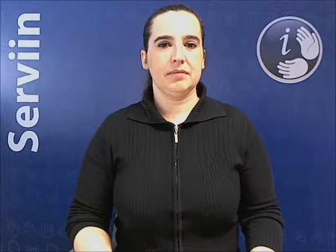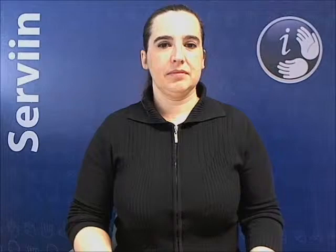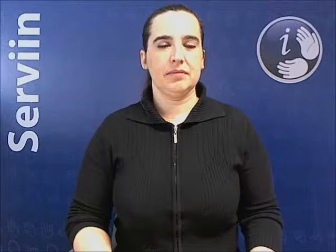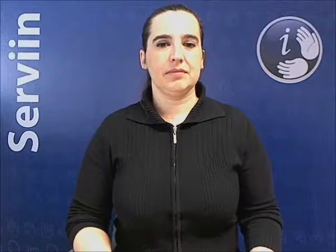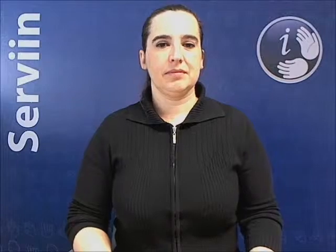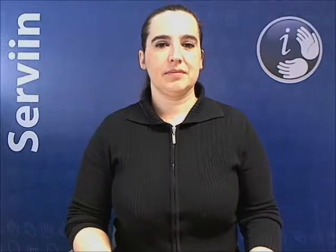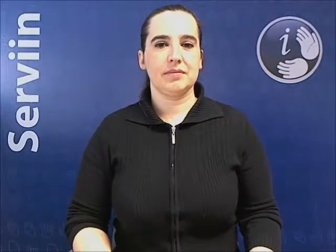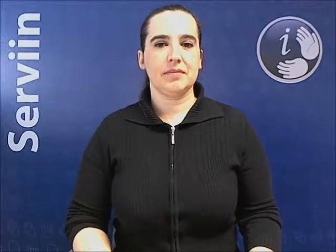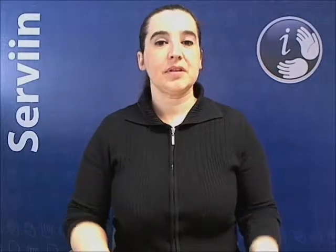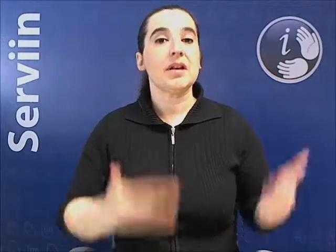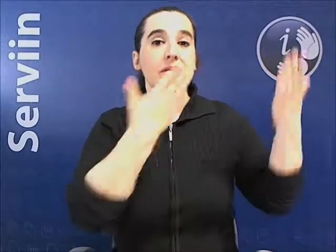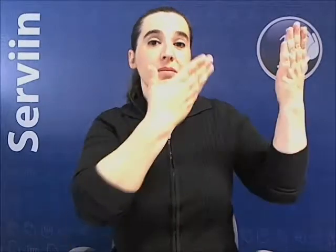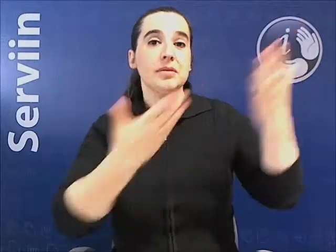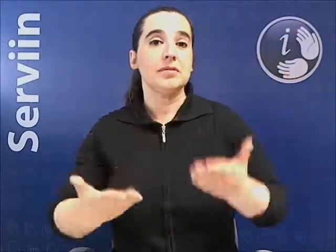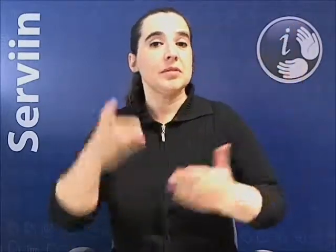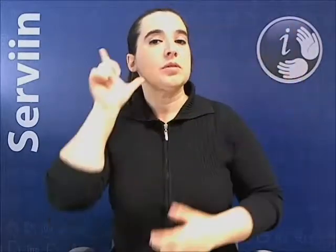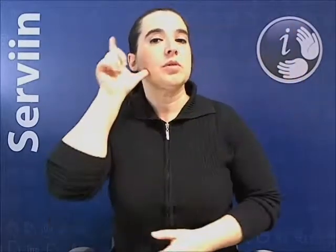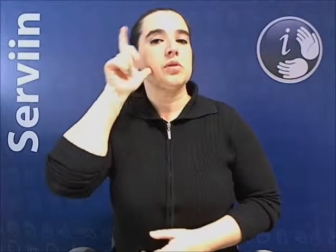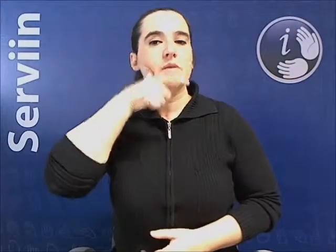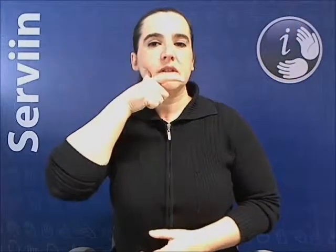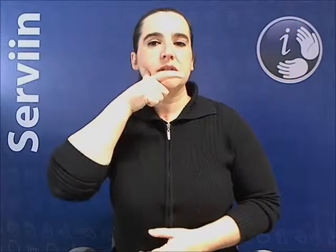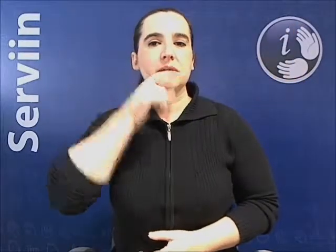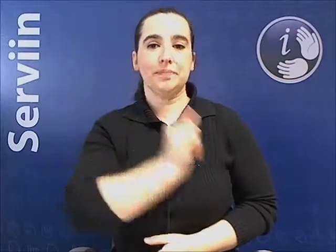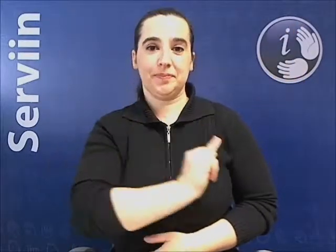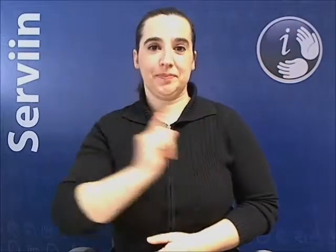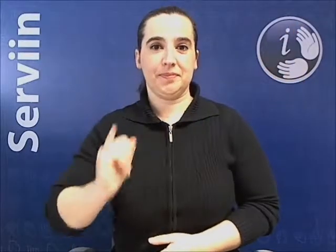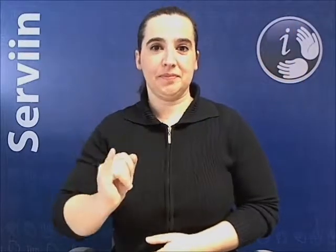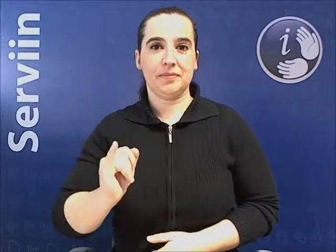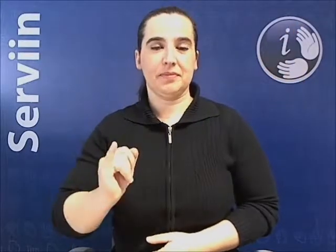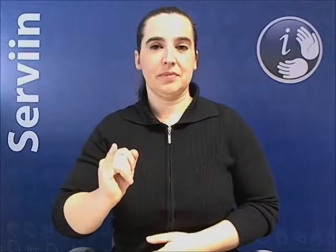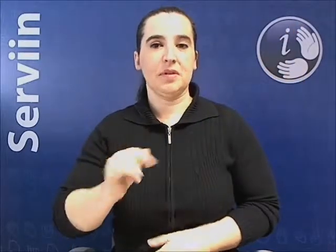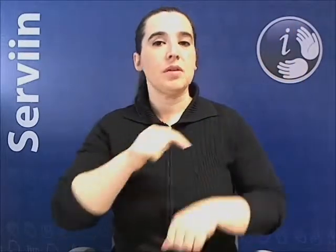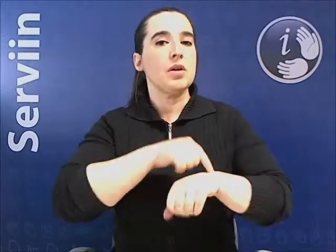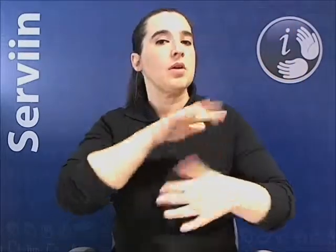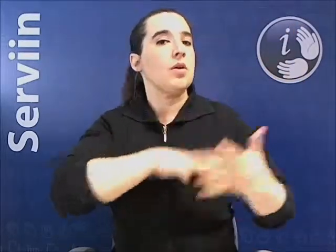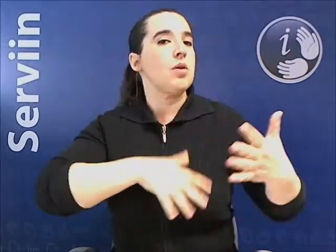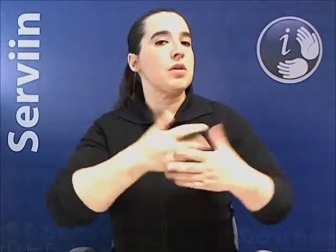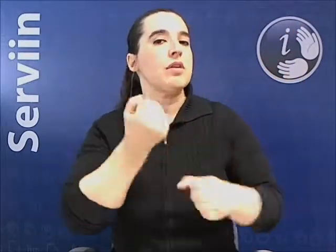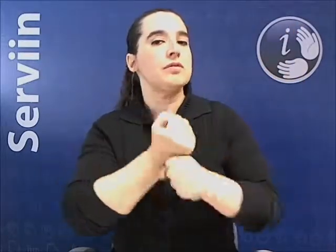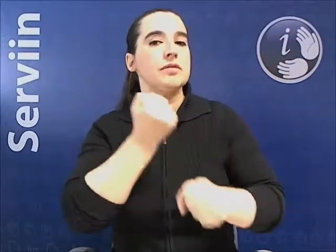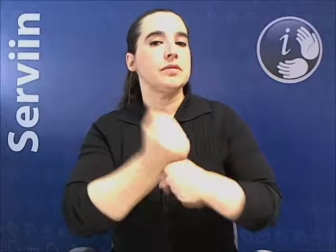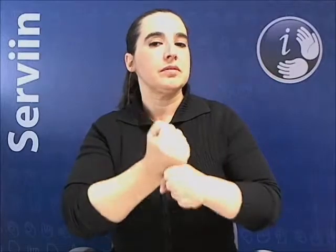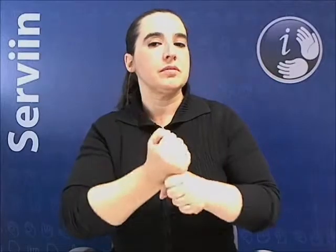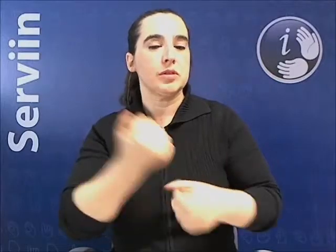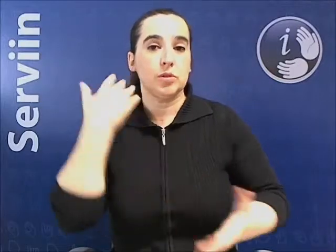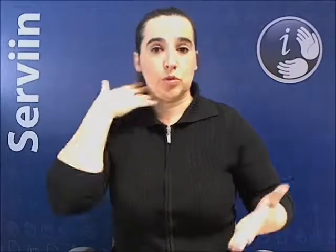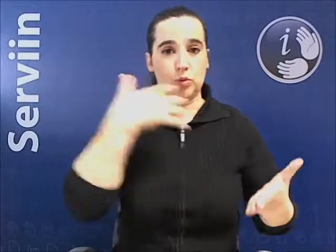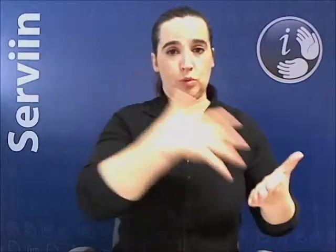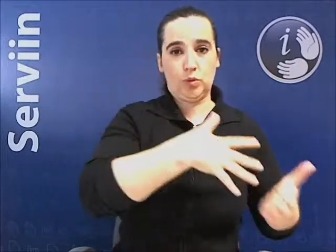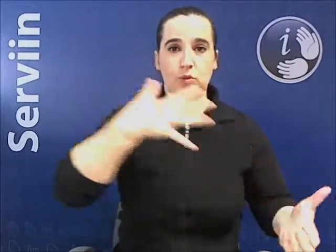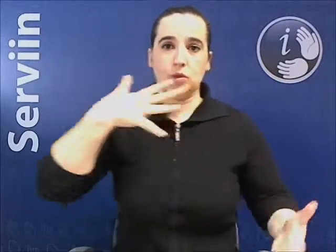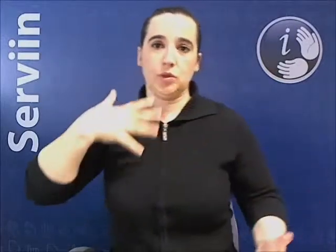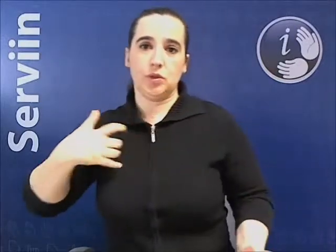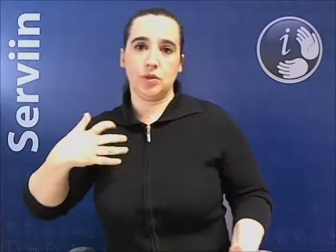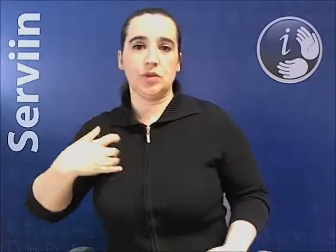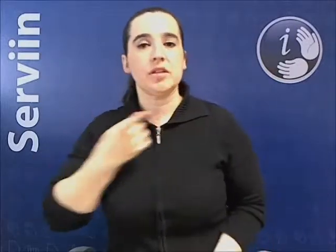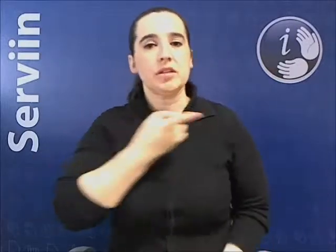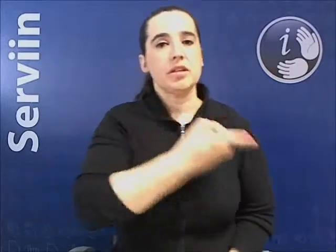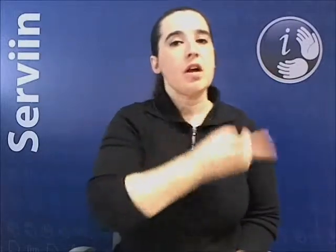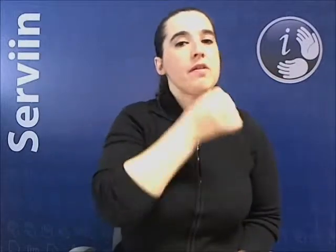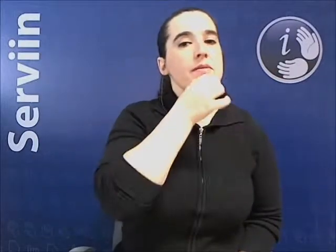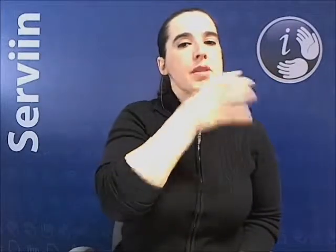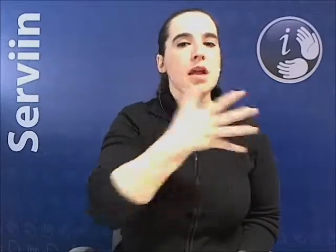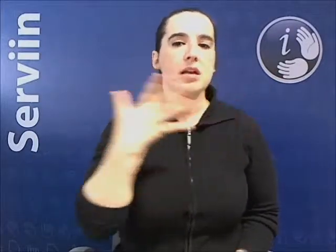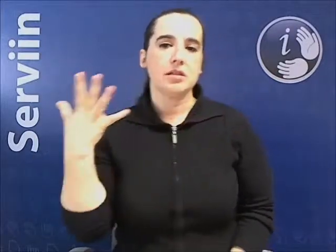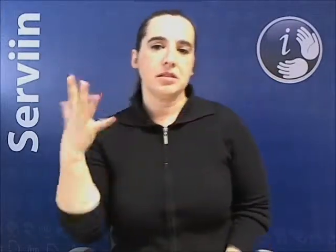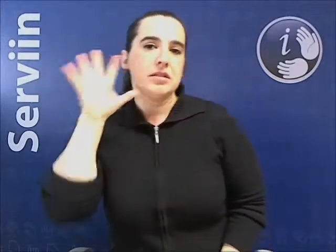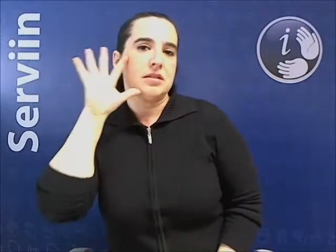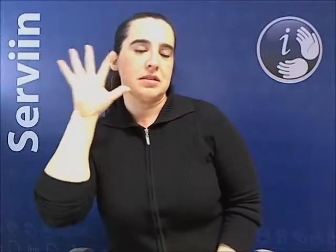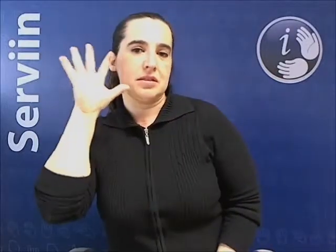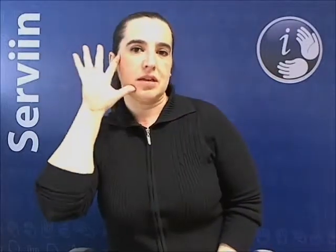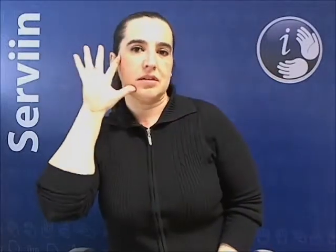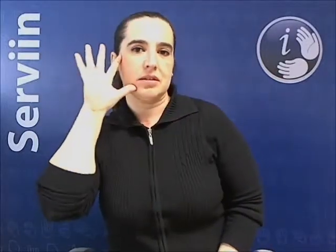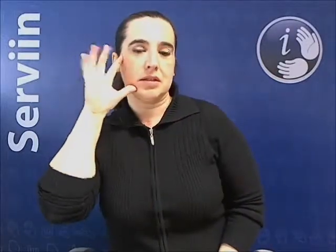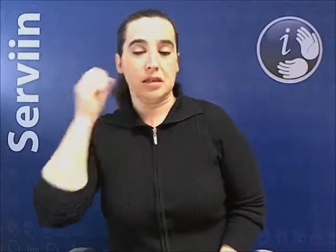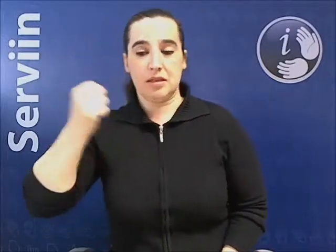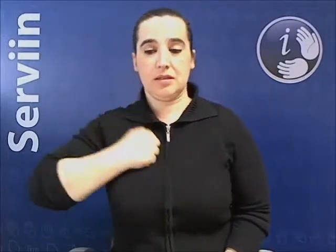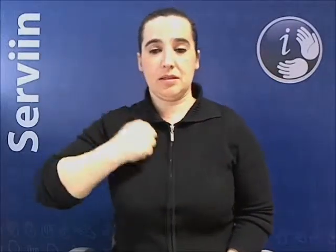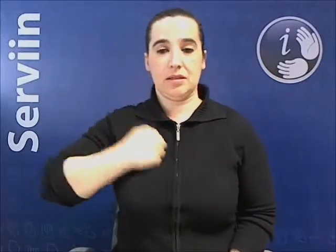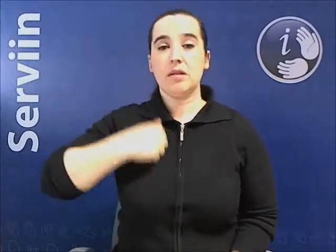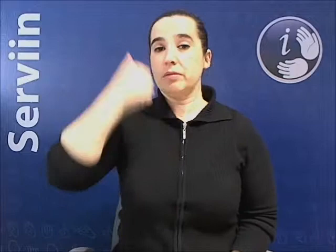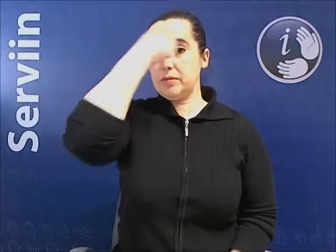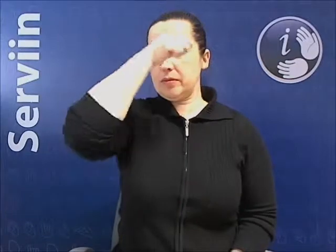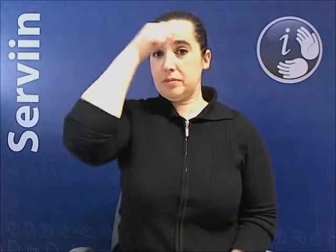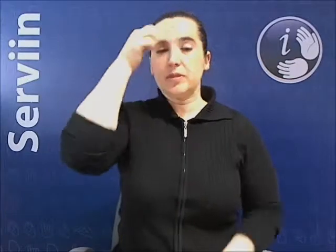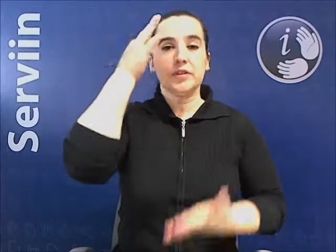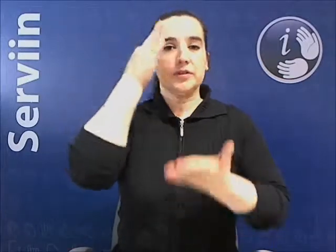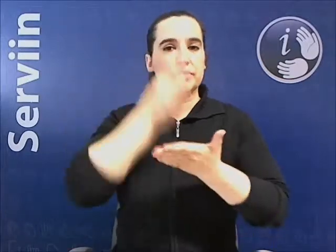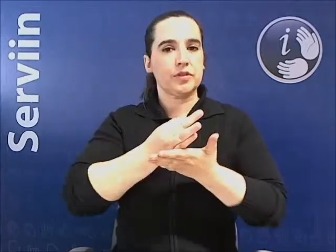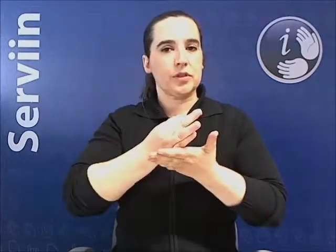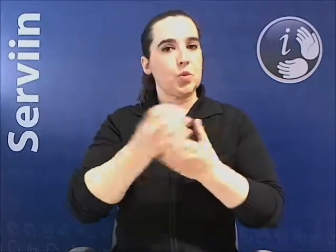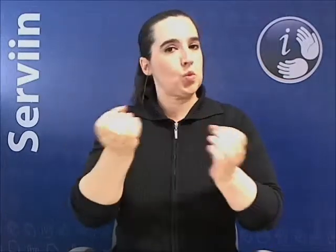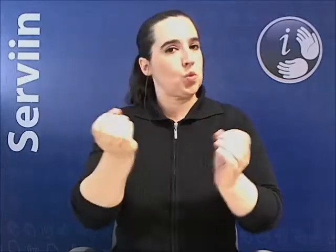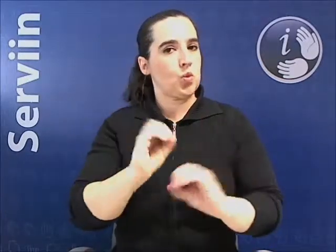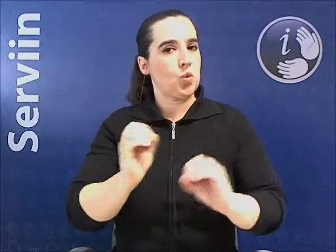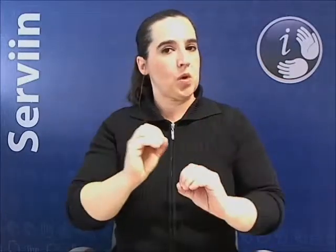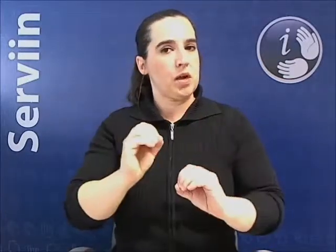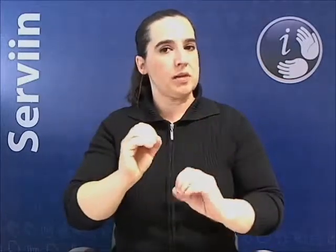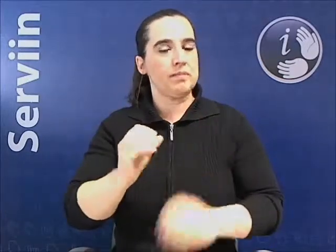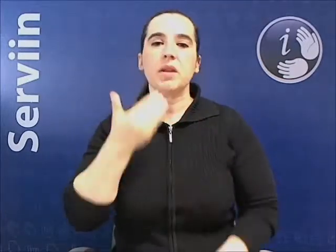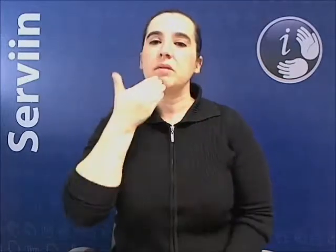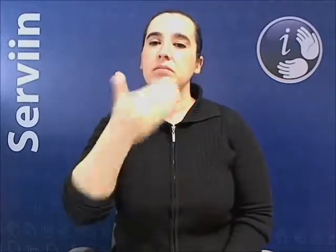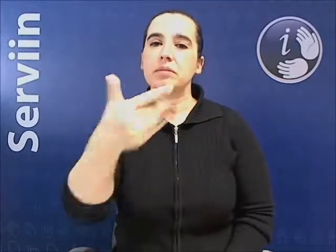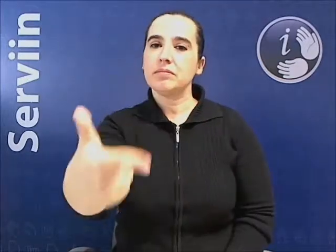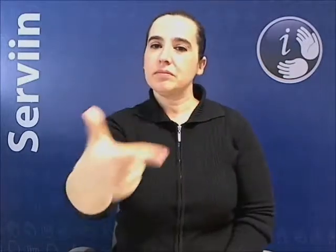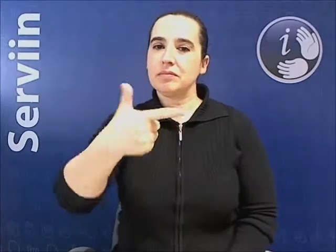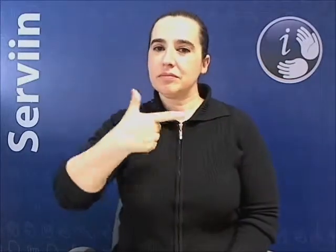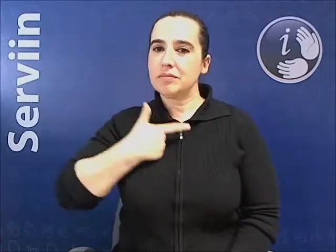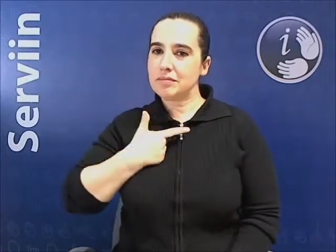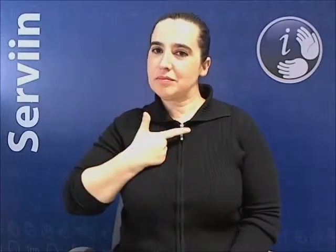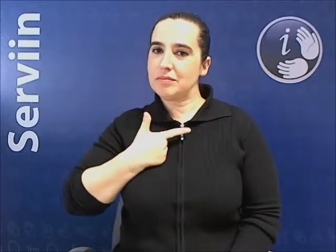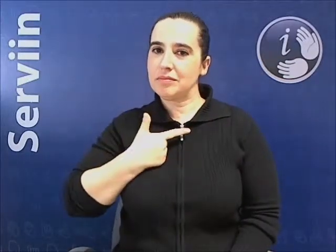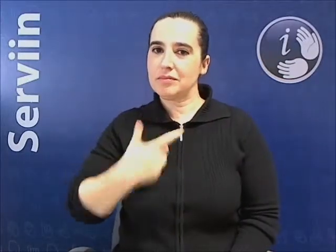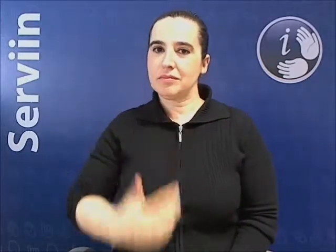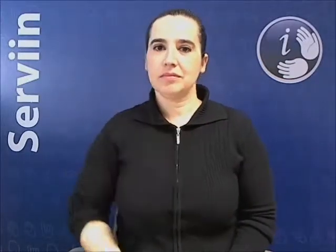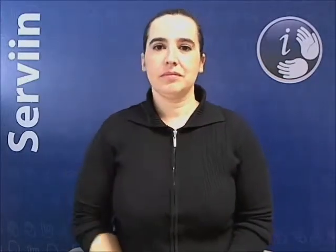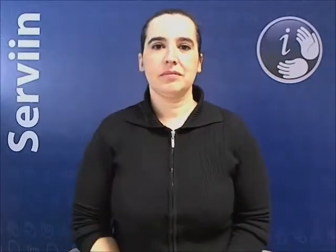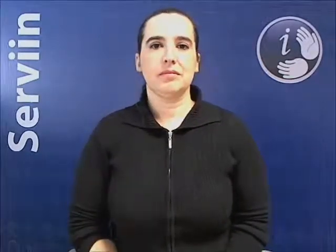Bem vindo